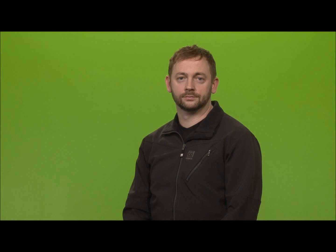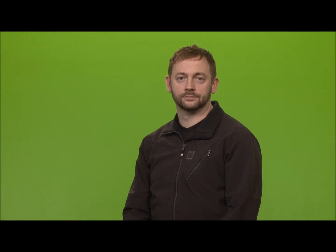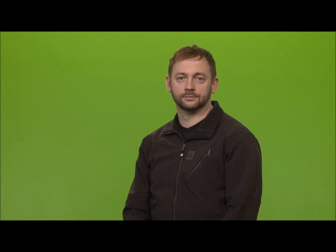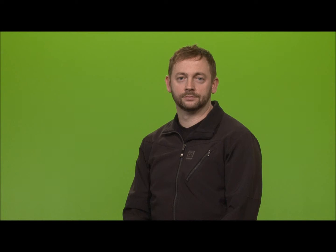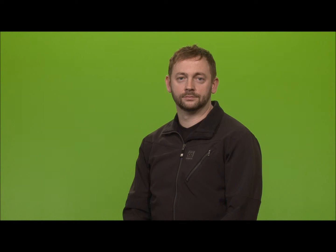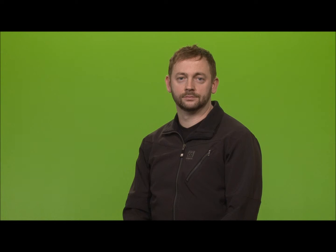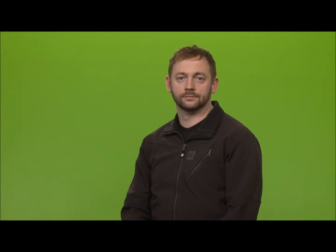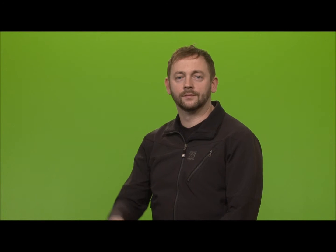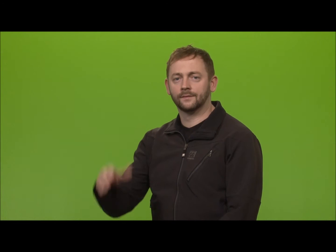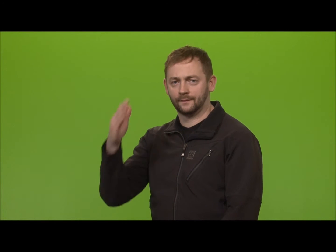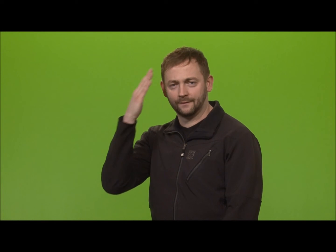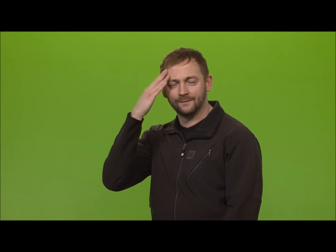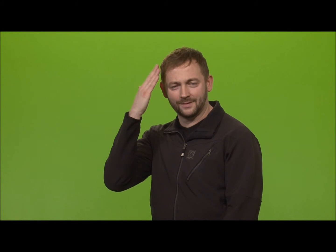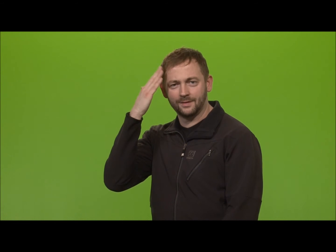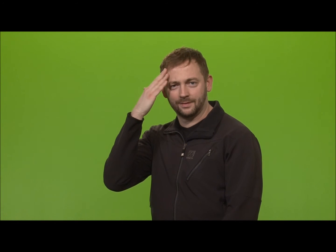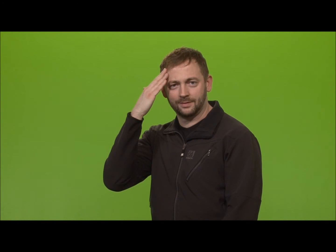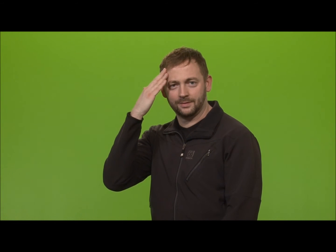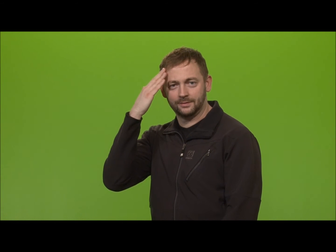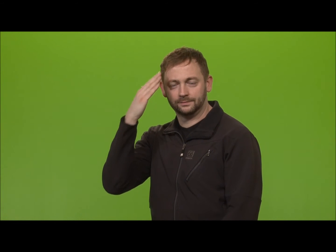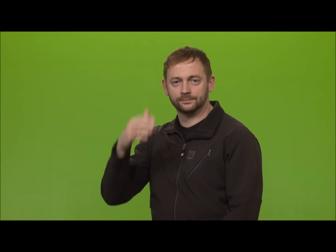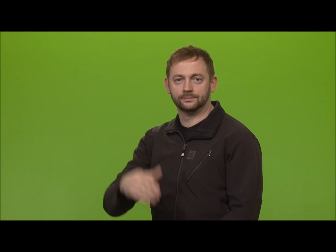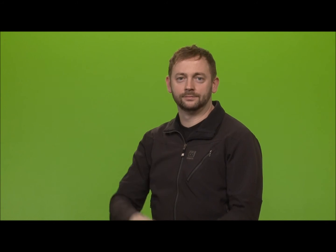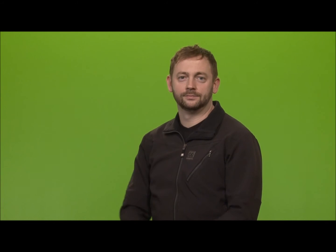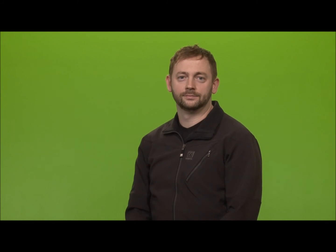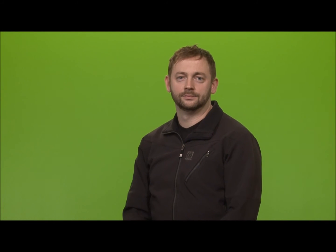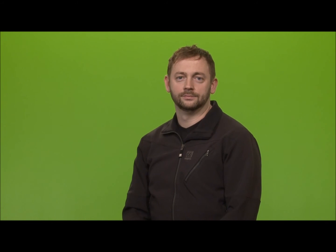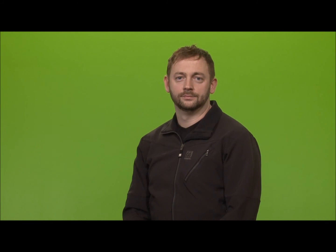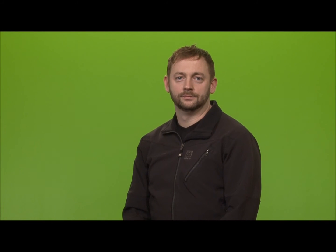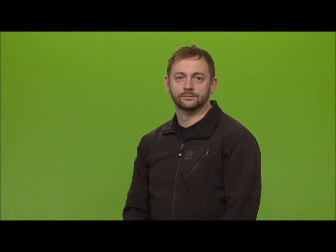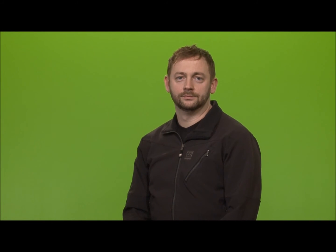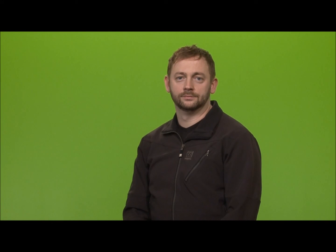vita